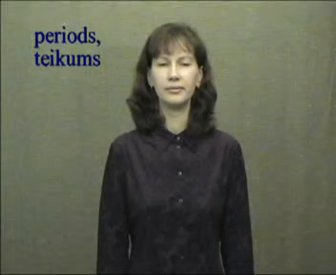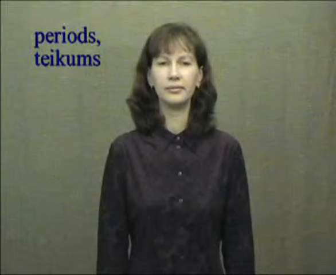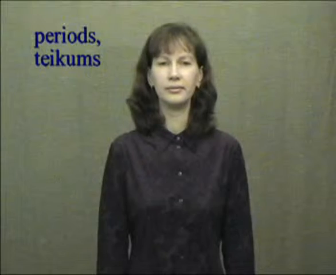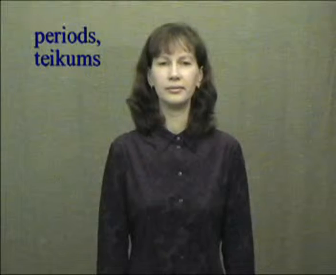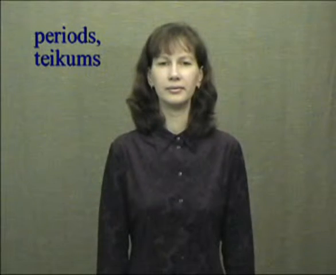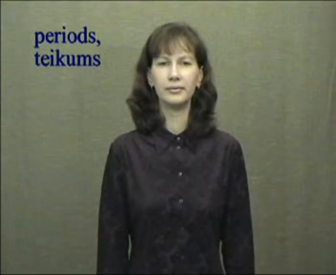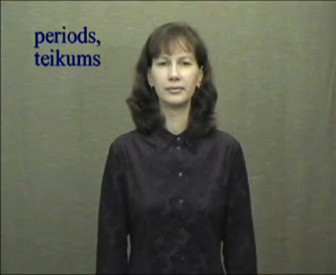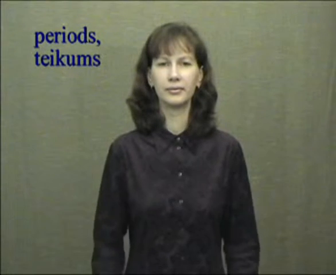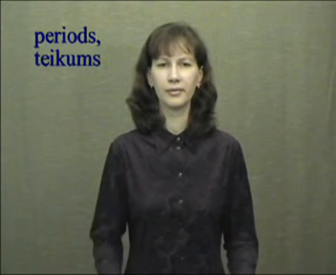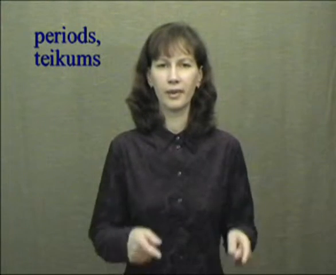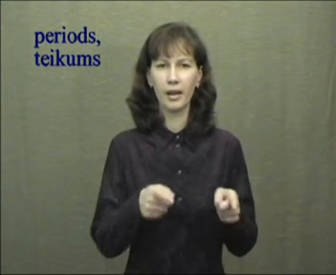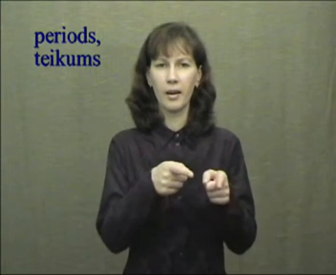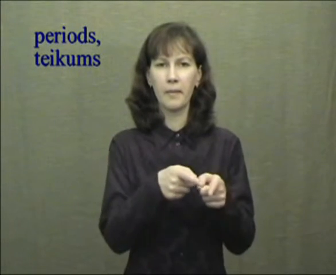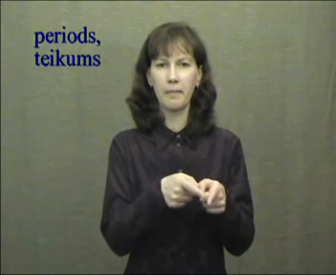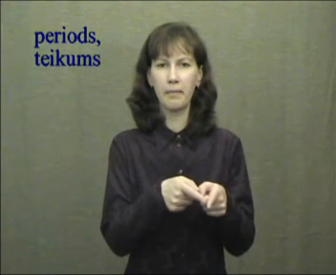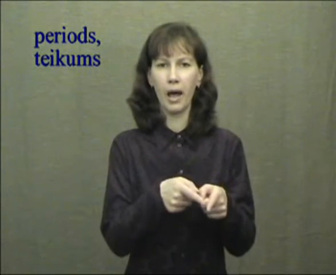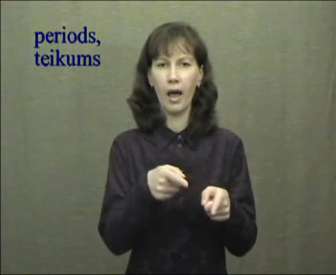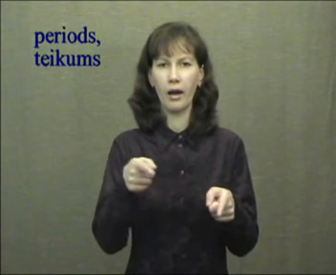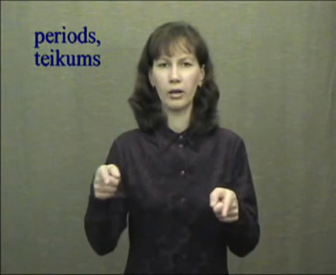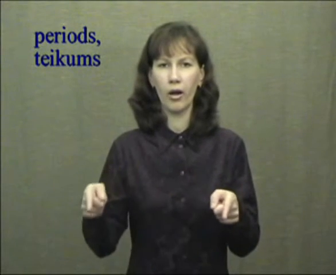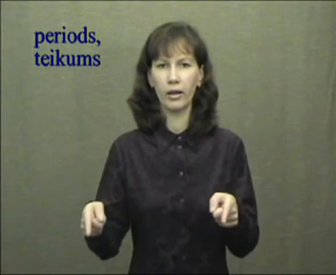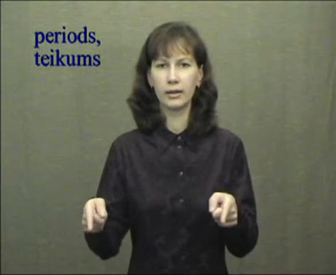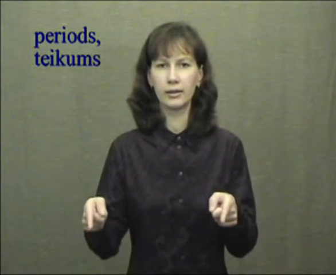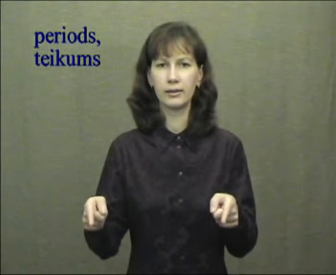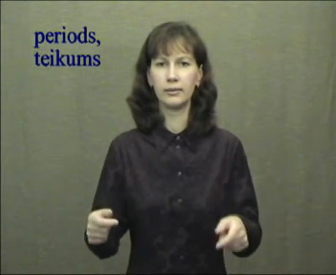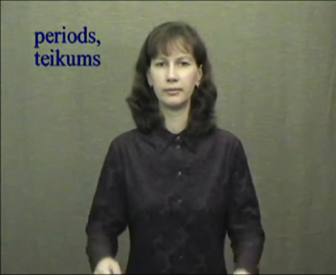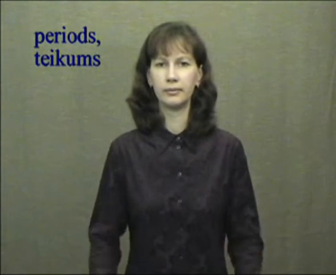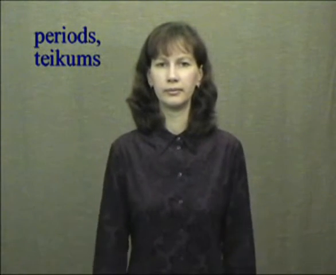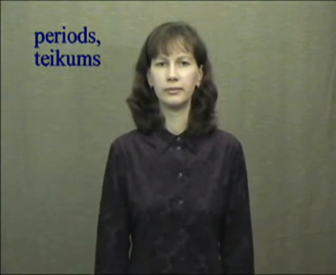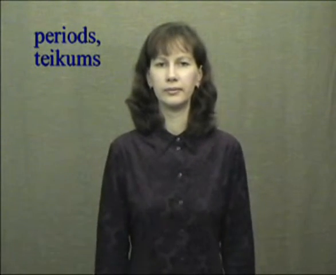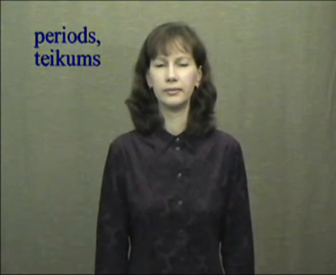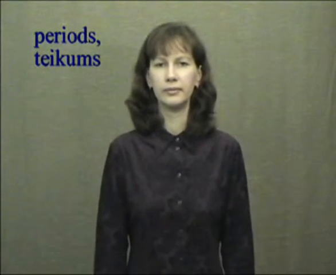periods